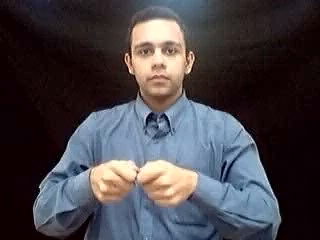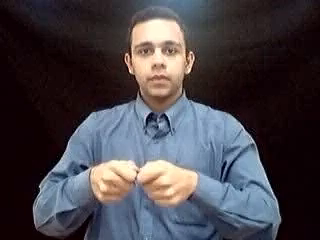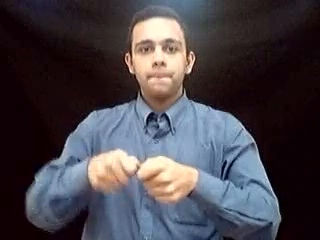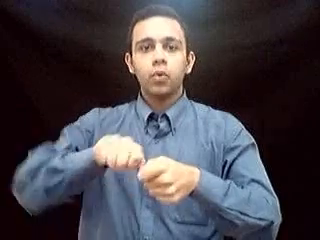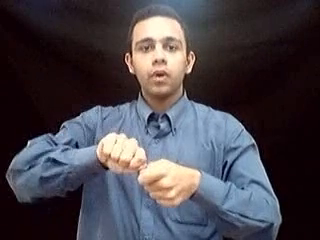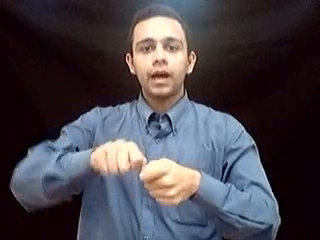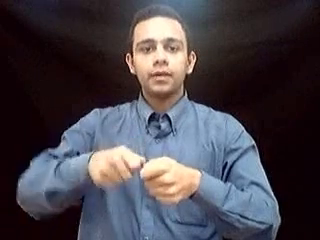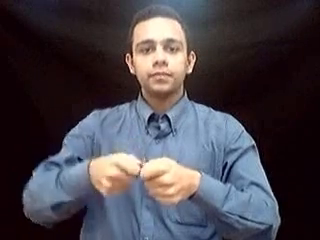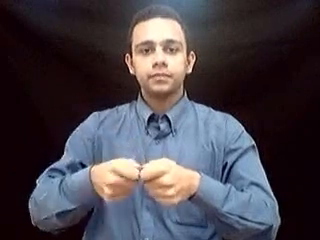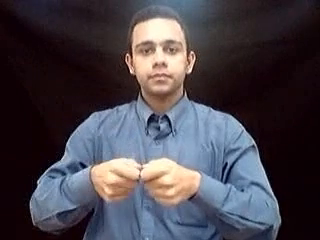pulga